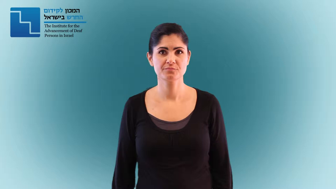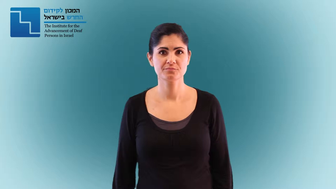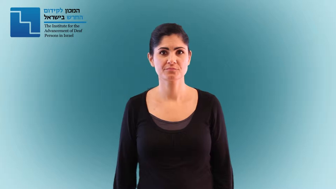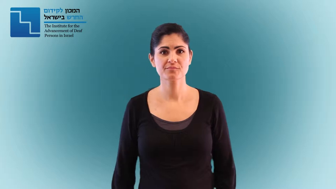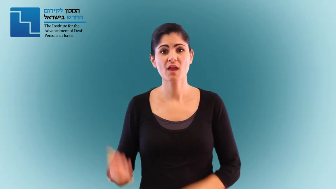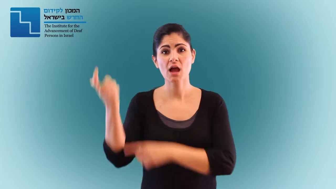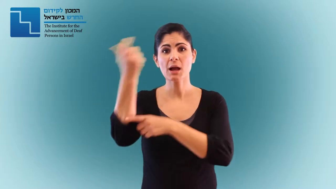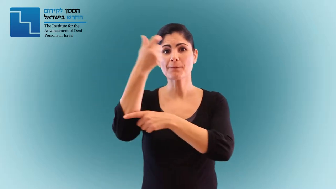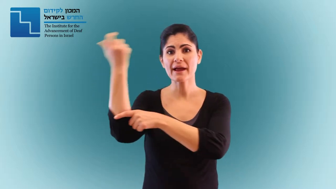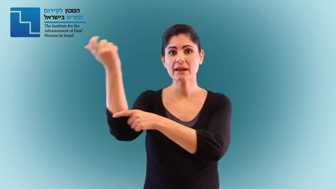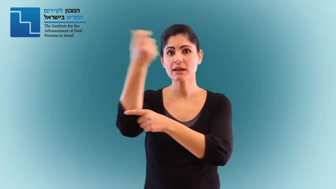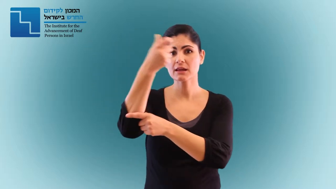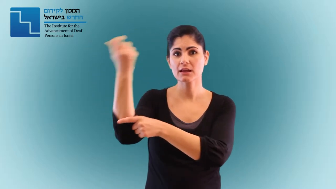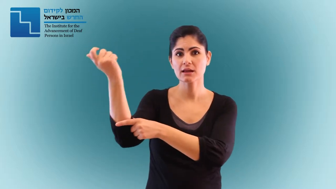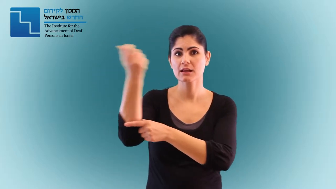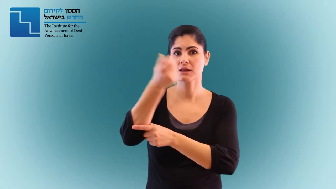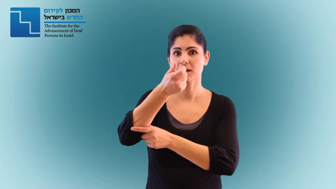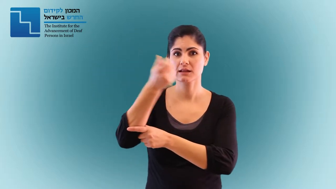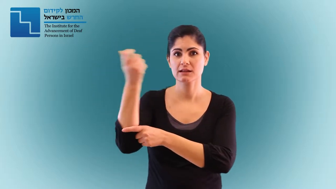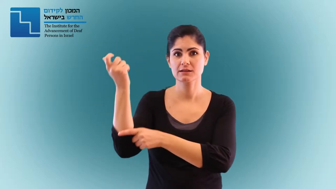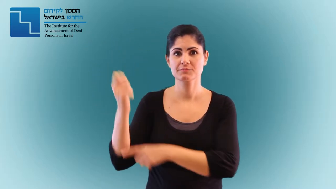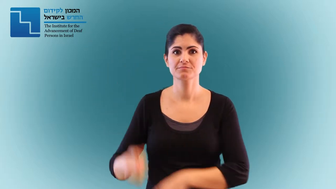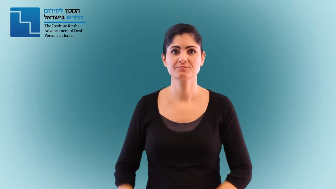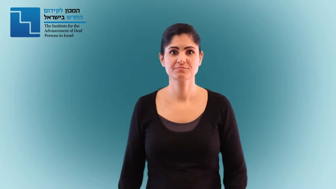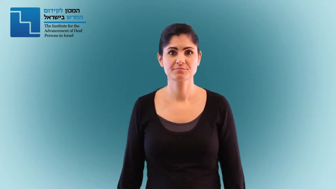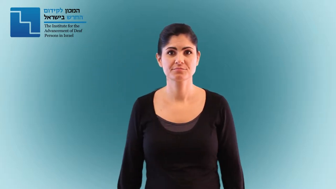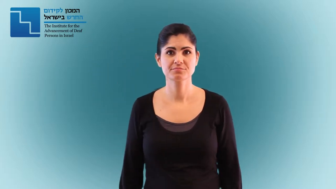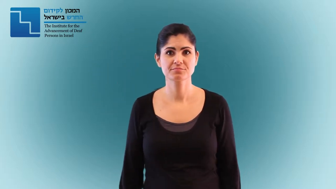כבאי